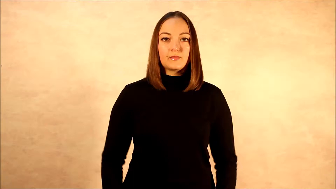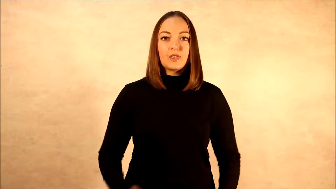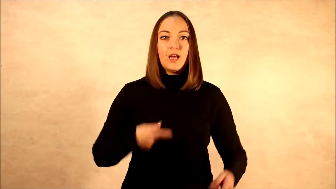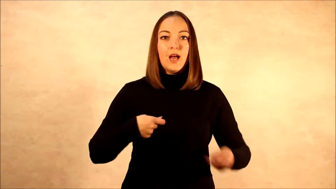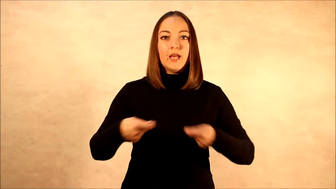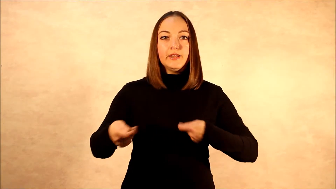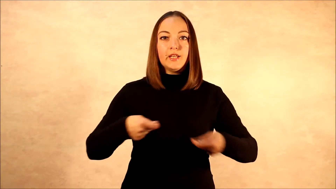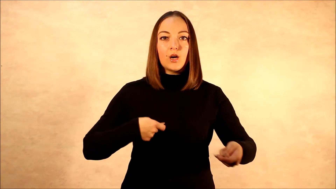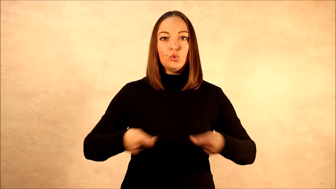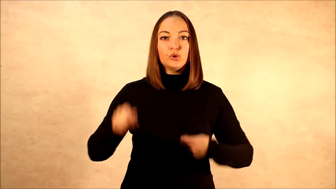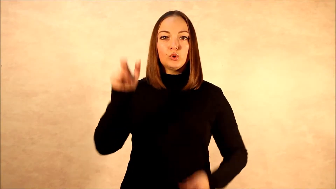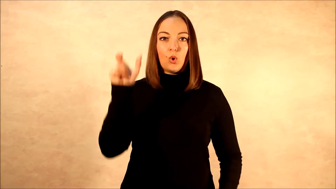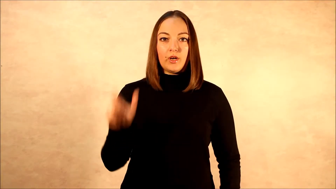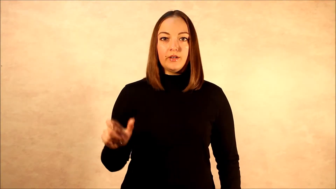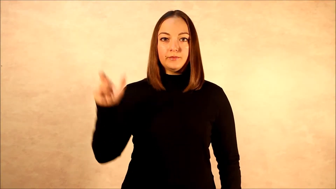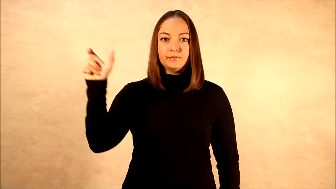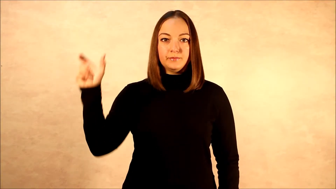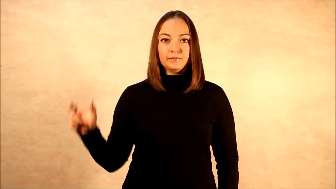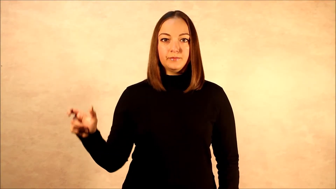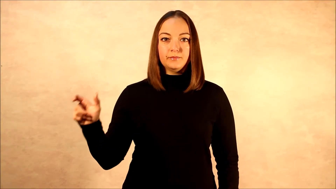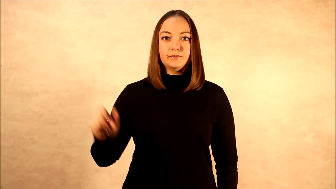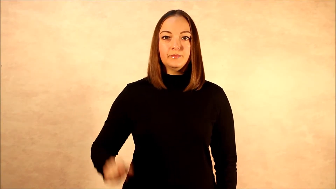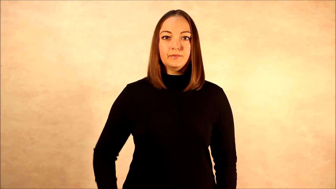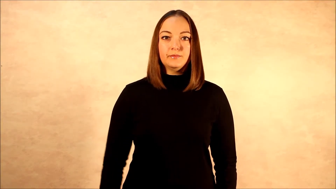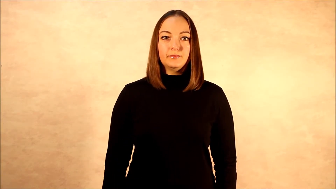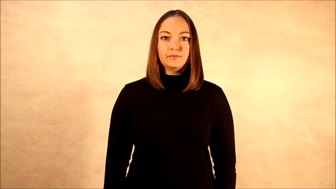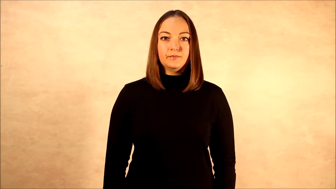Negustori